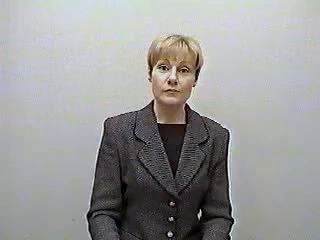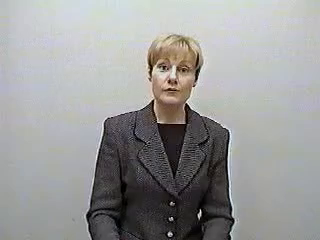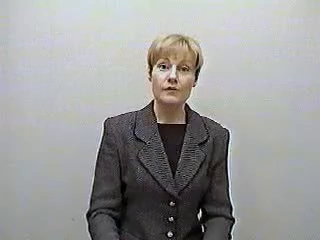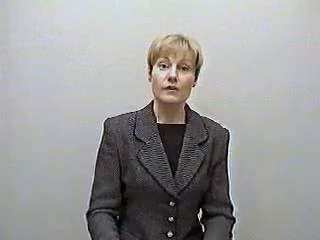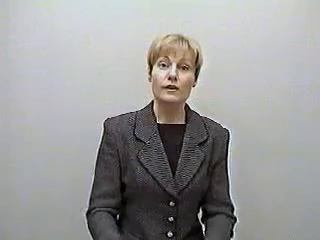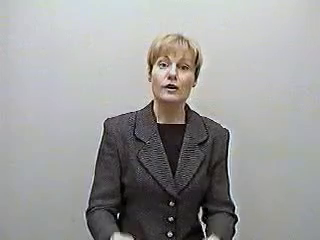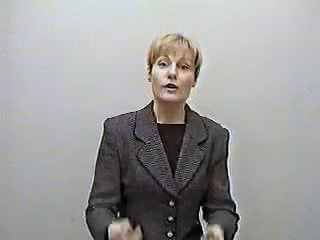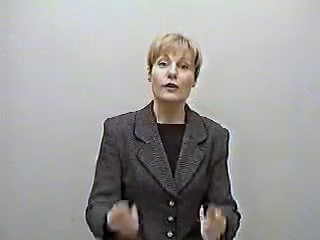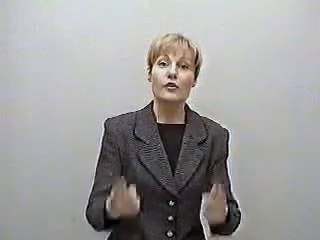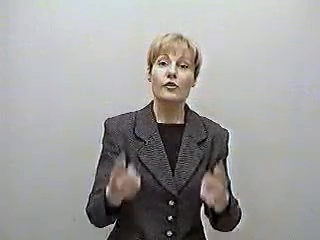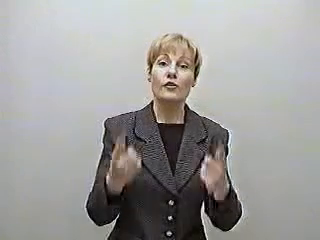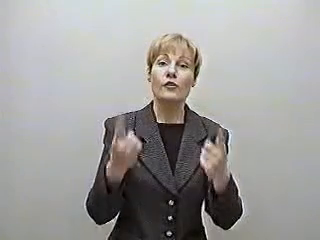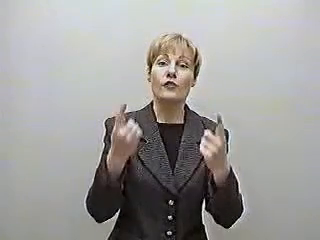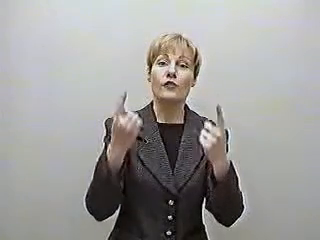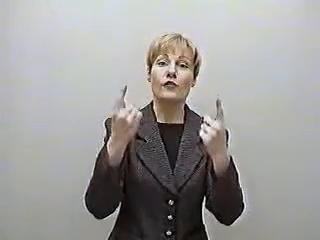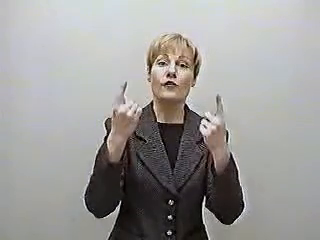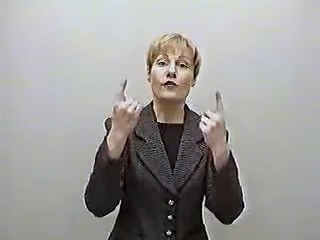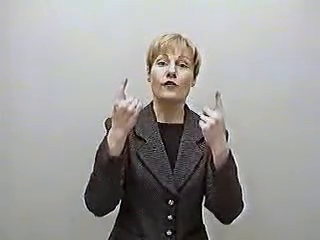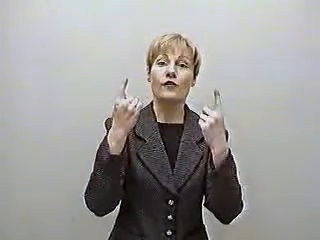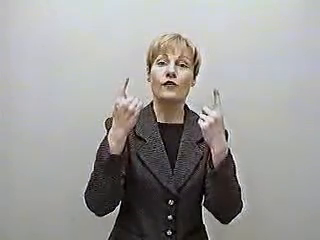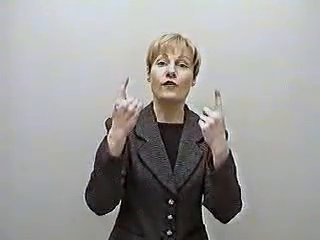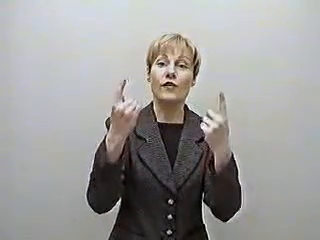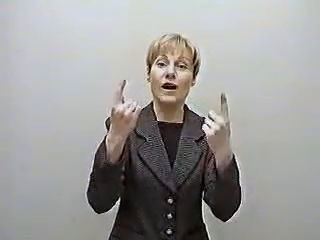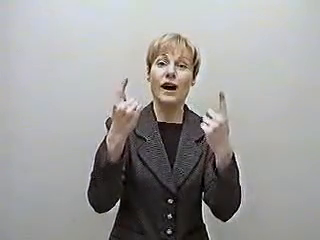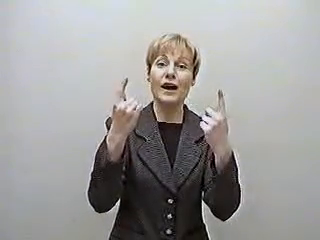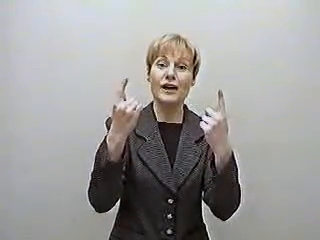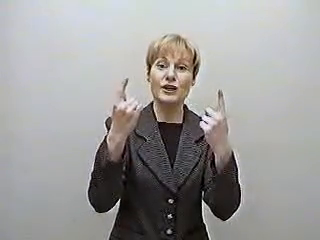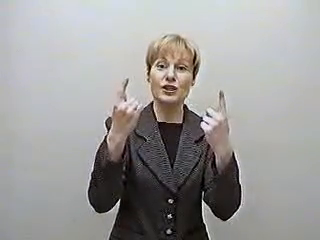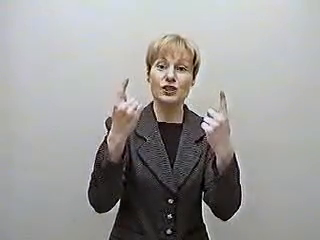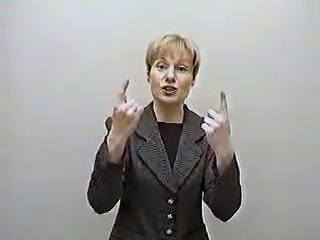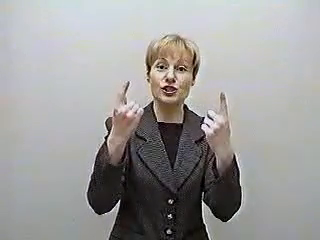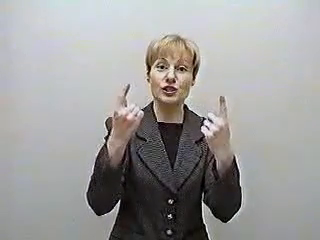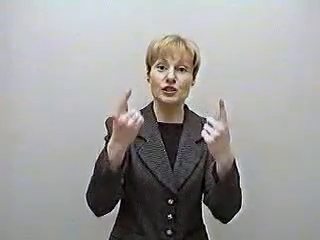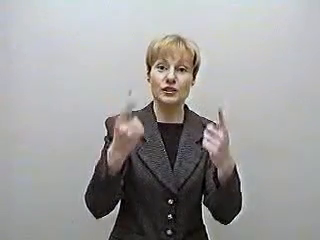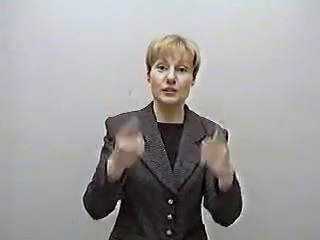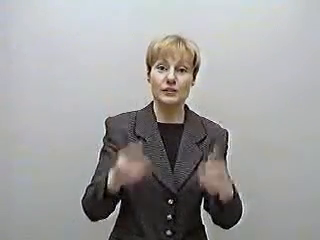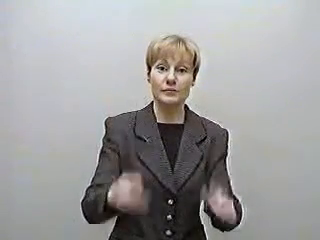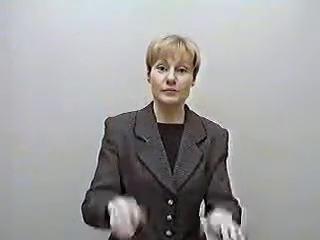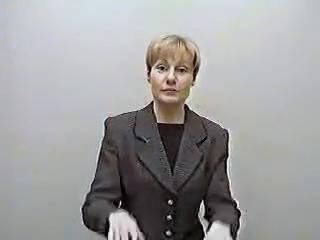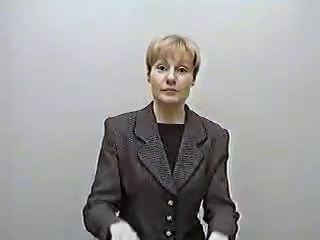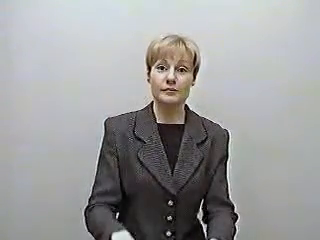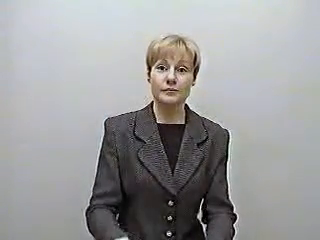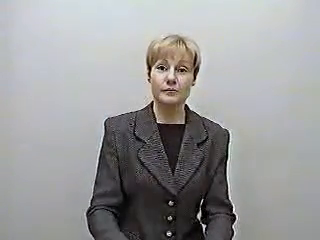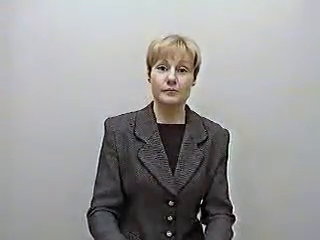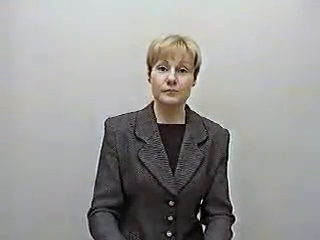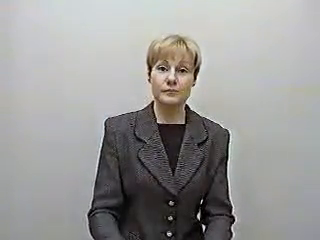важно